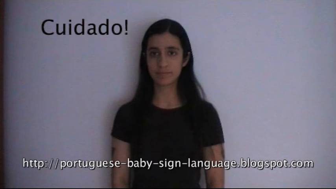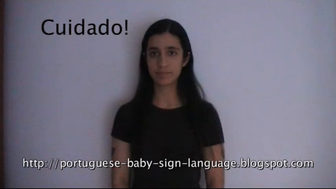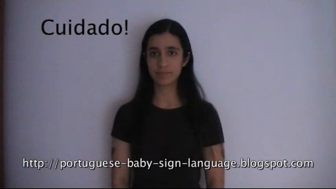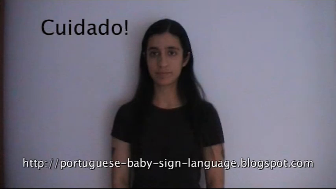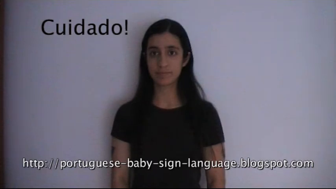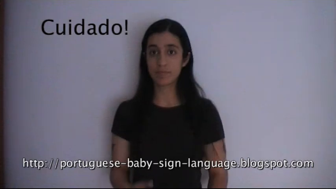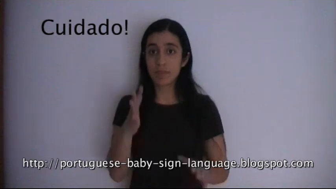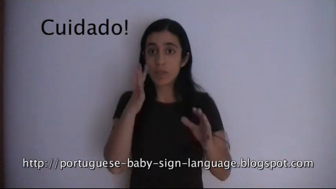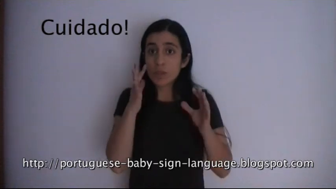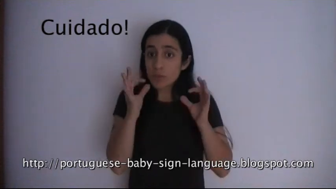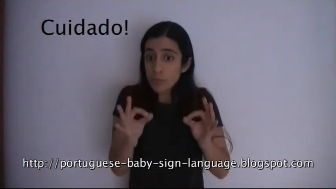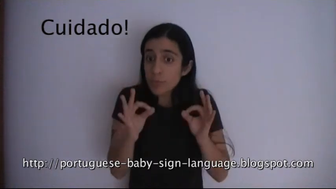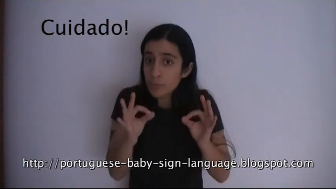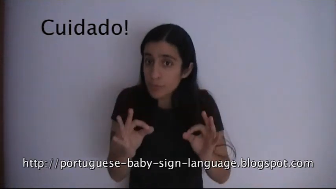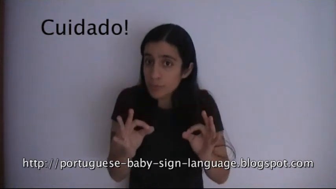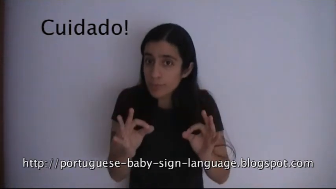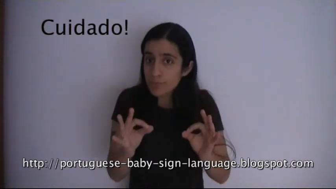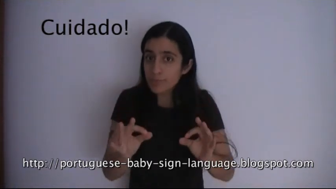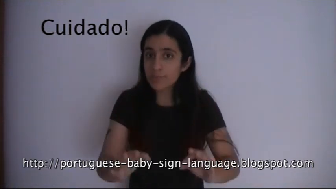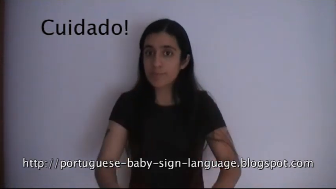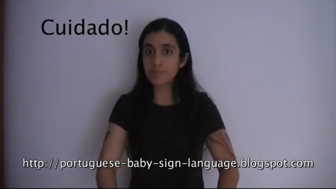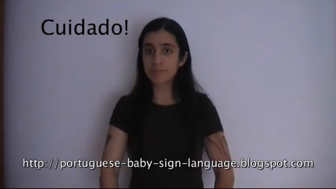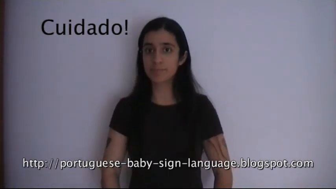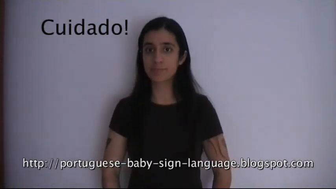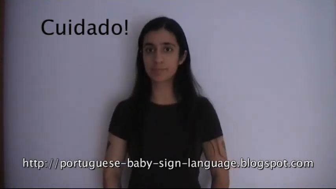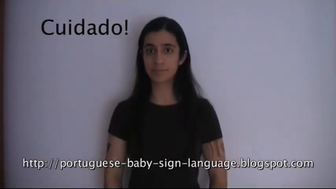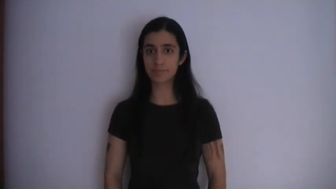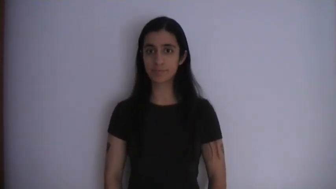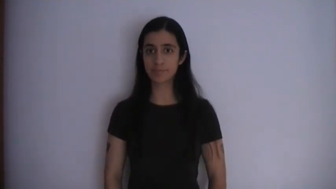cuidado!